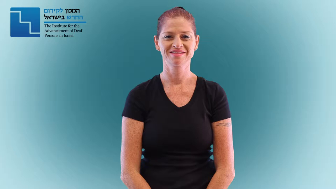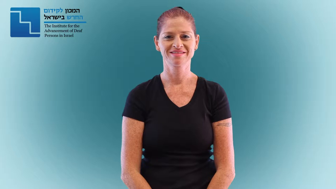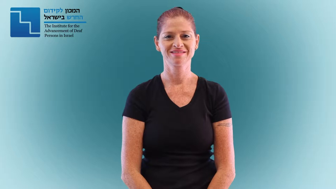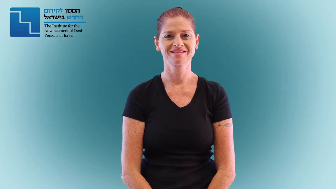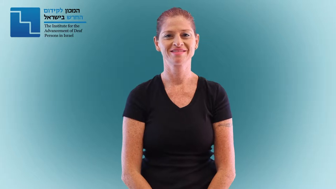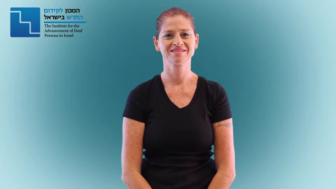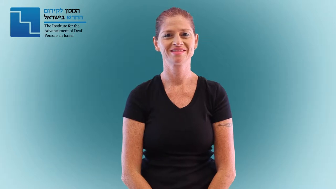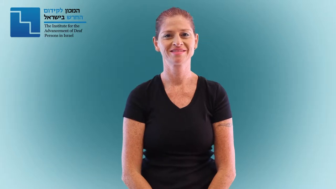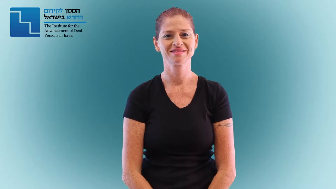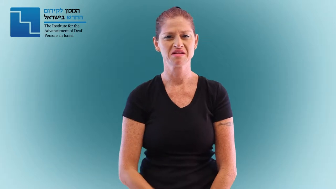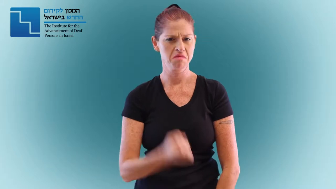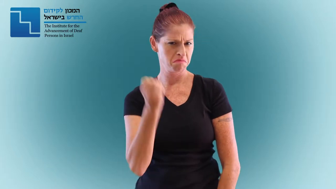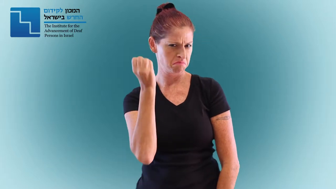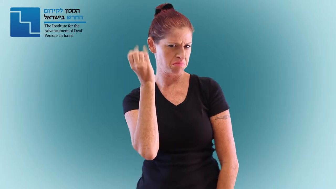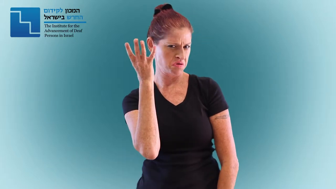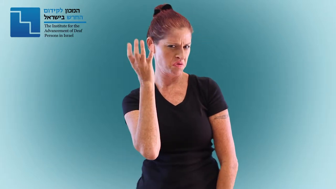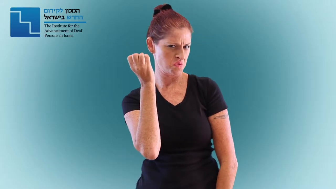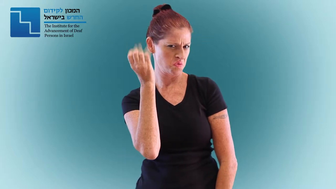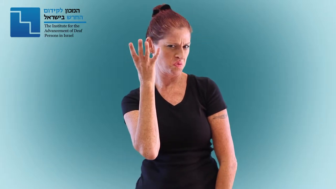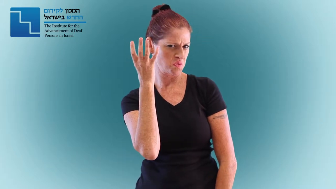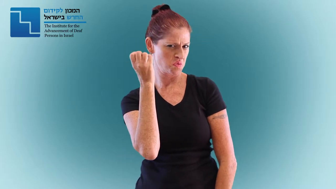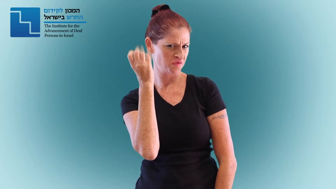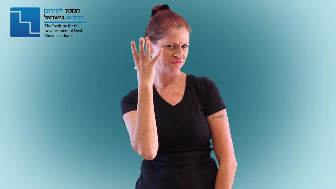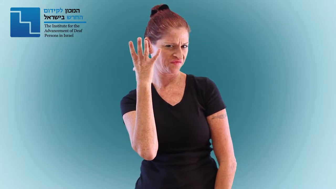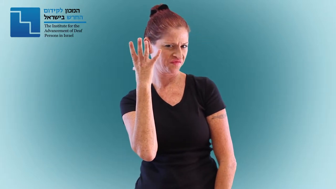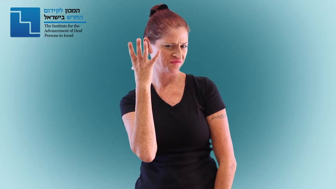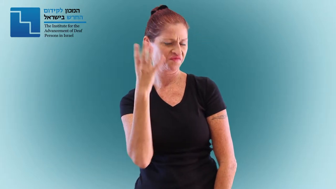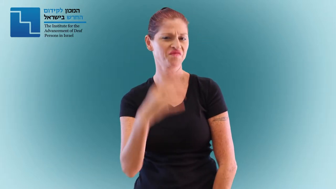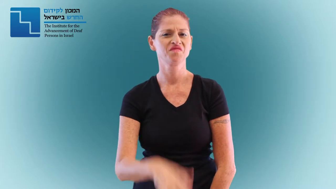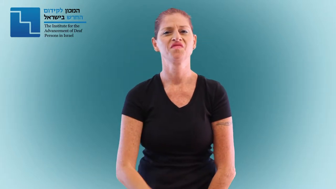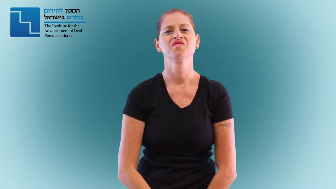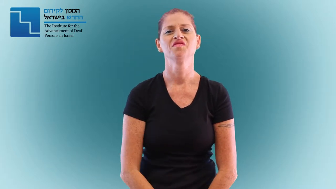בלוף